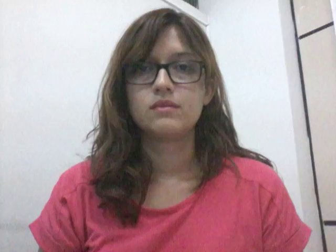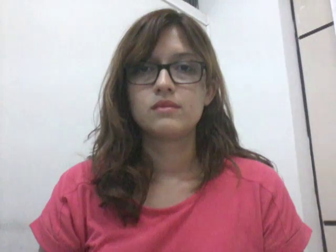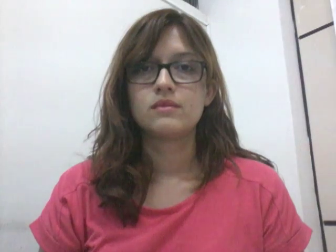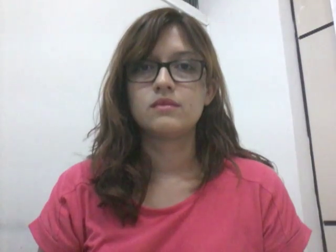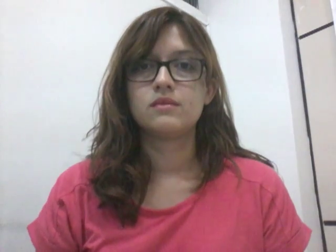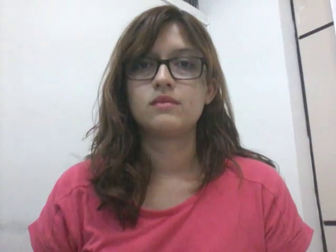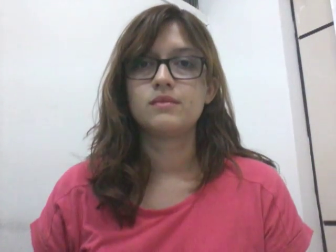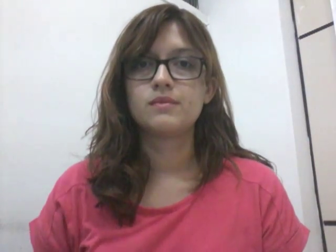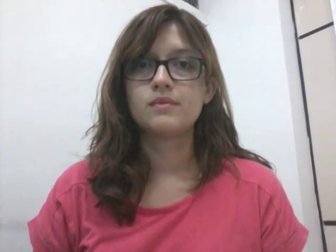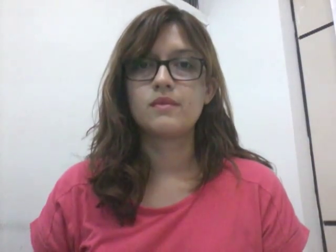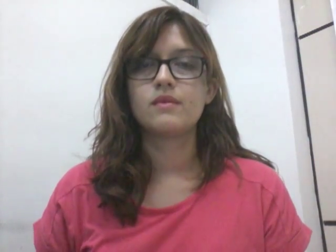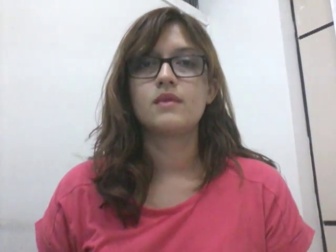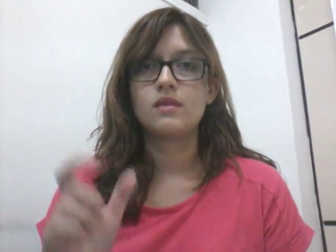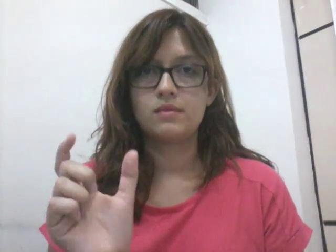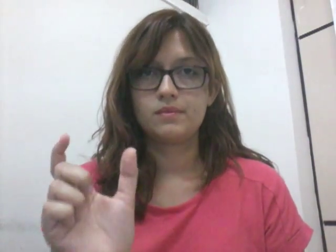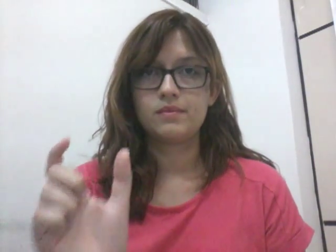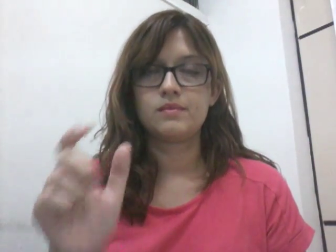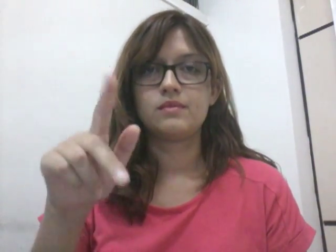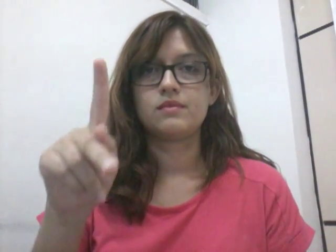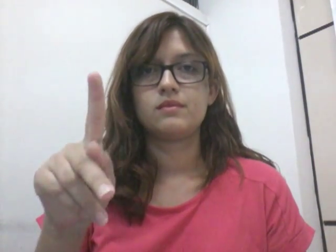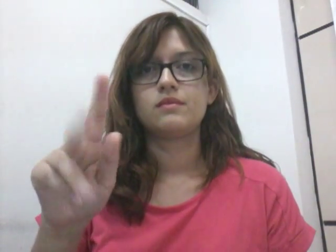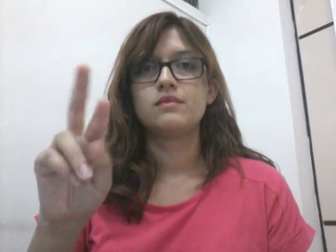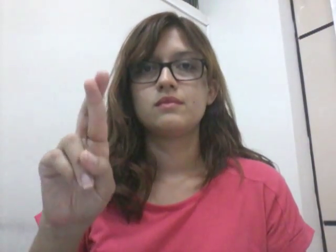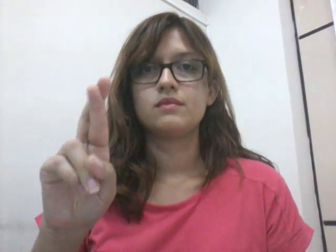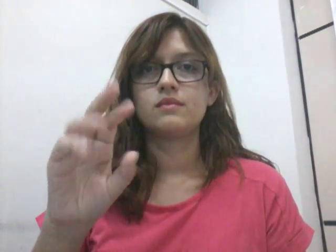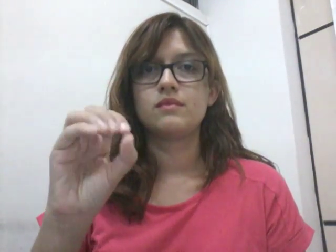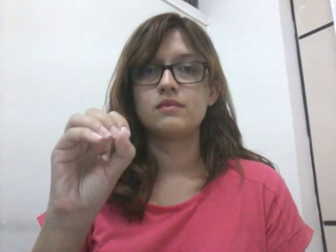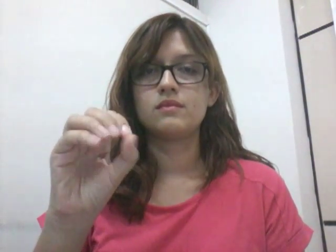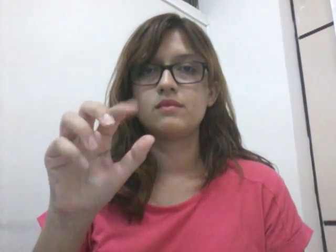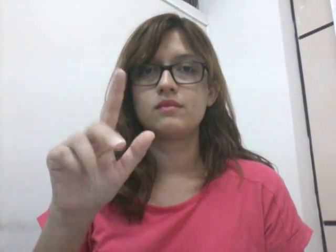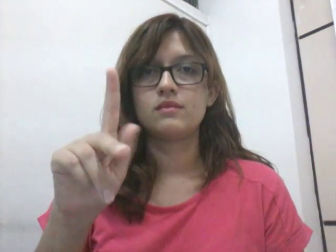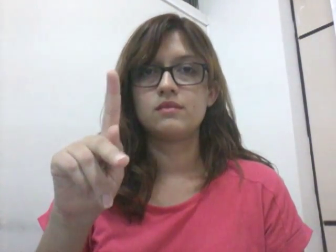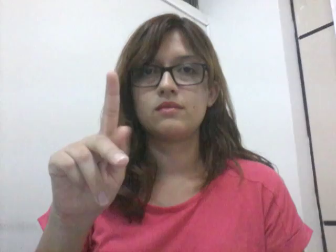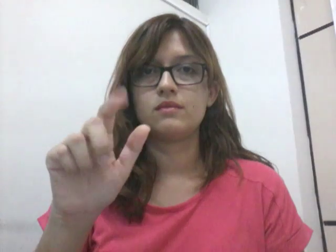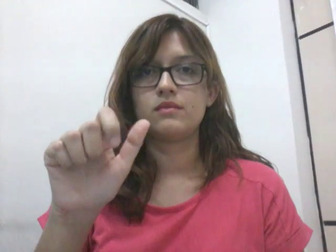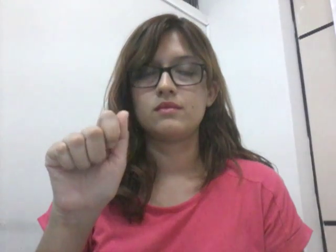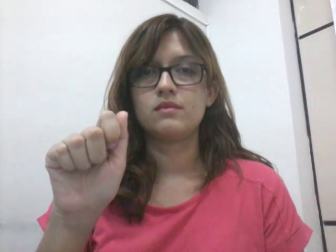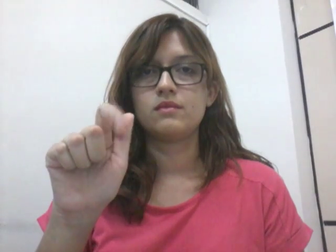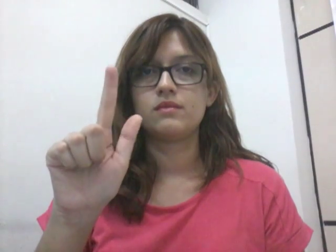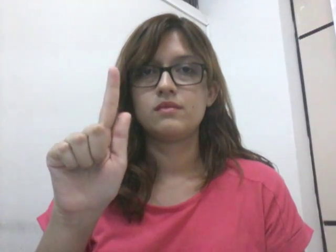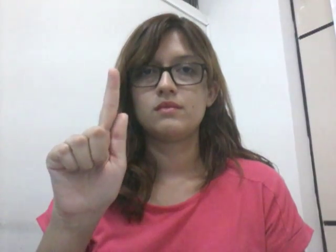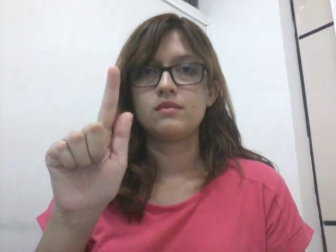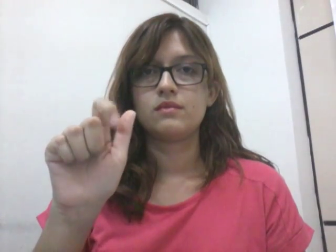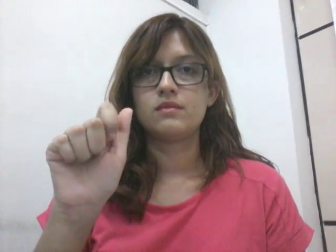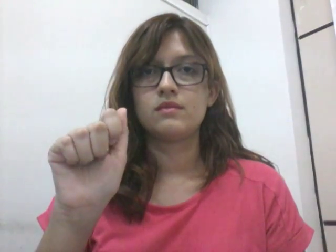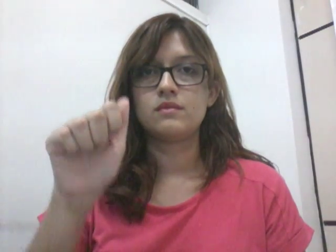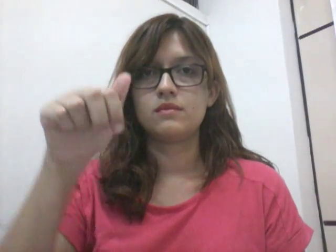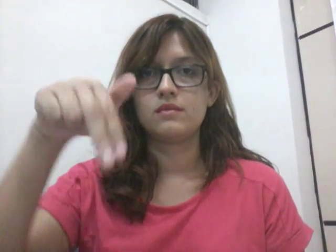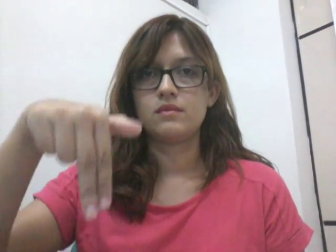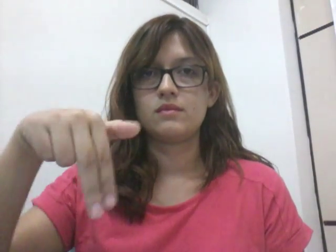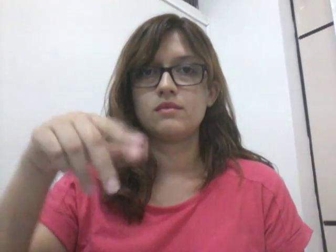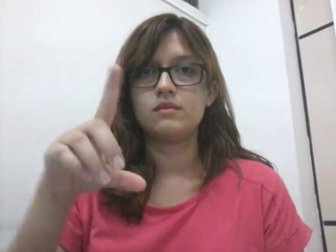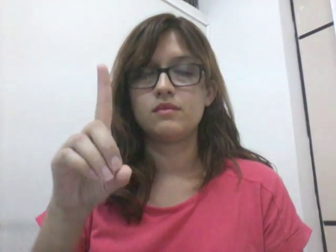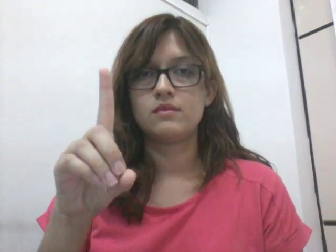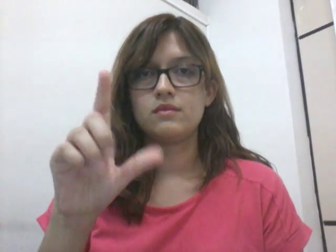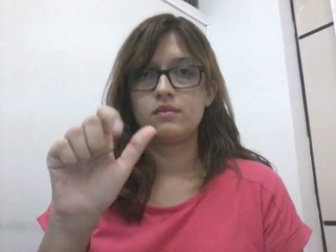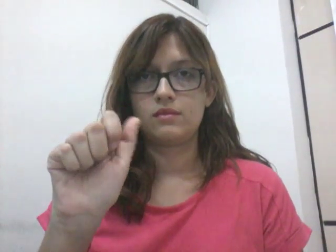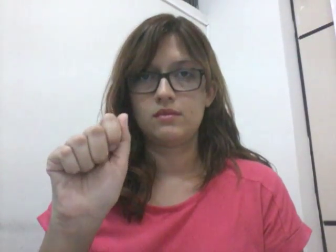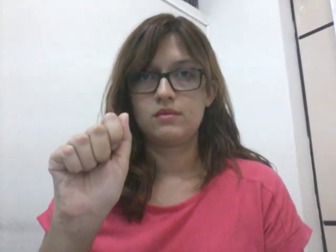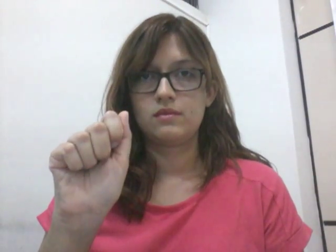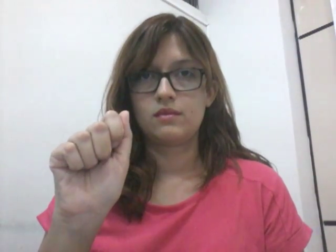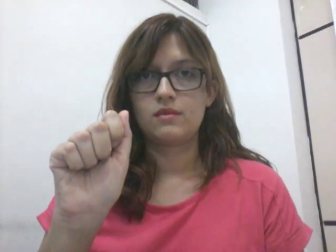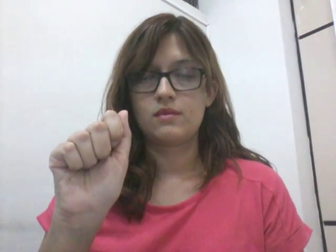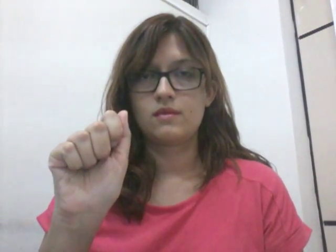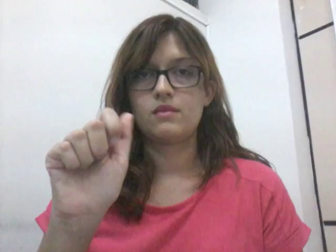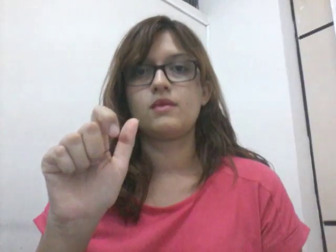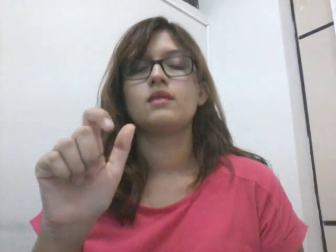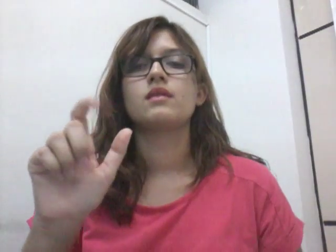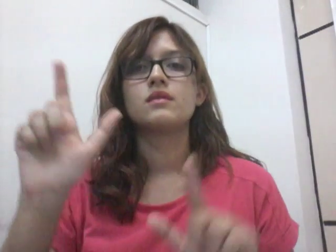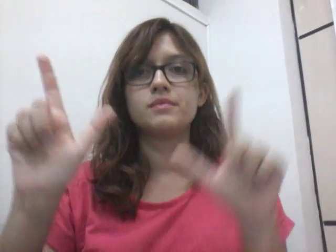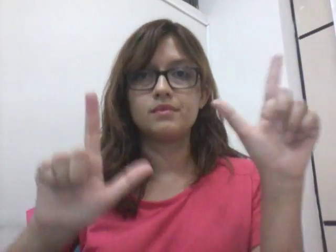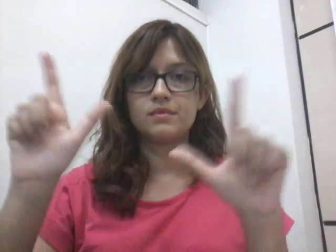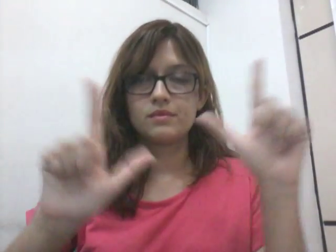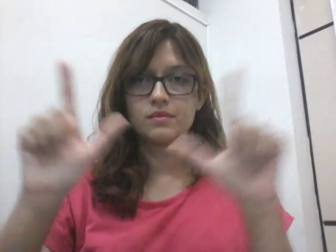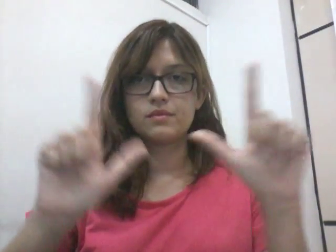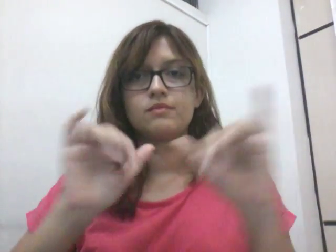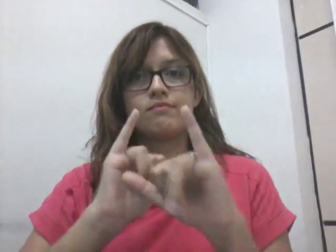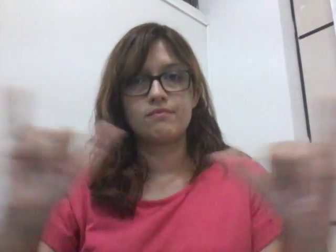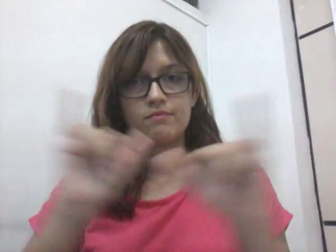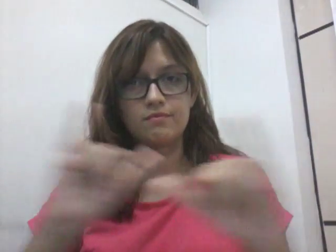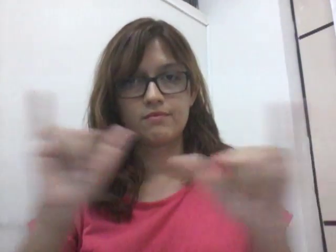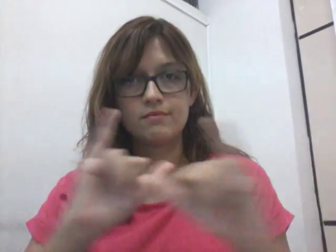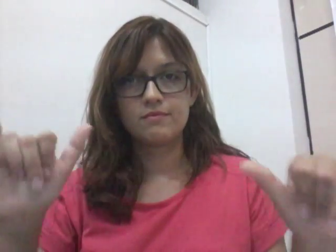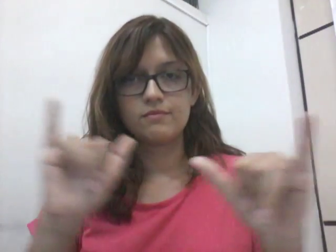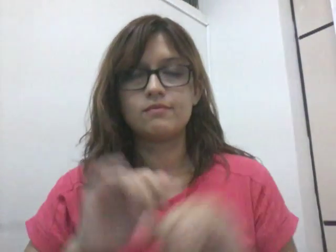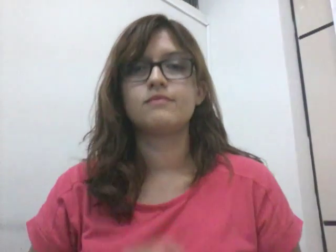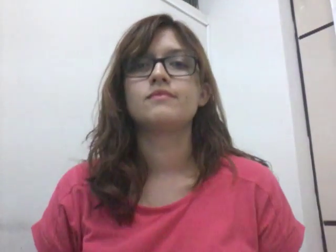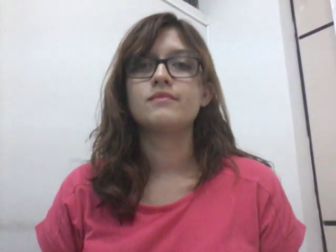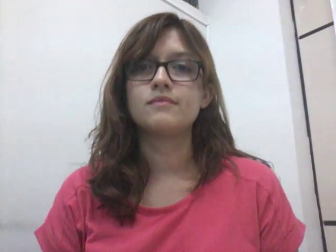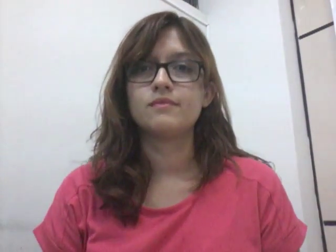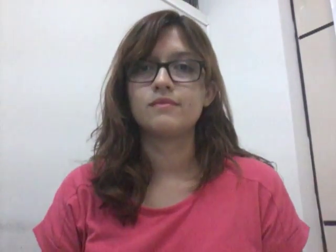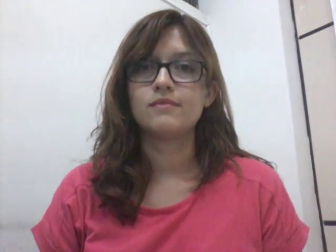PROPAGANDA (TV)